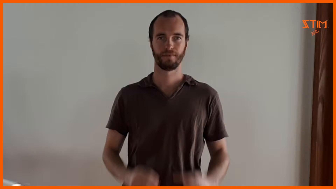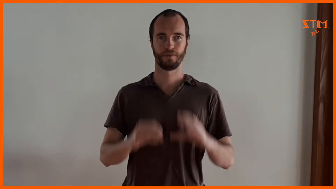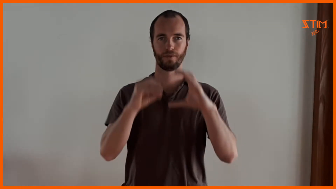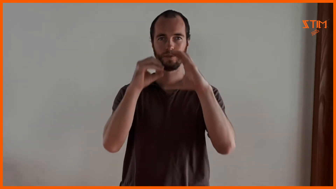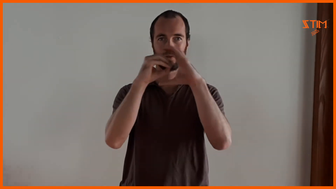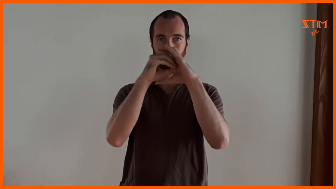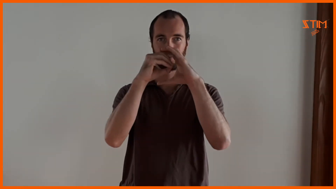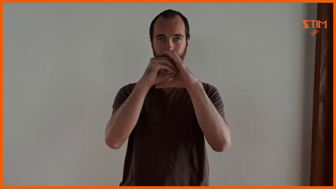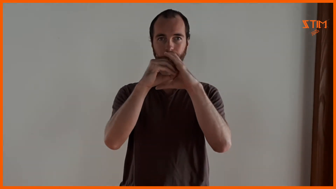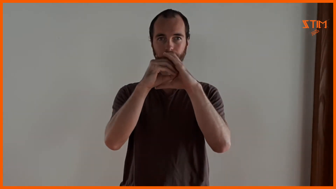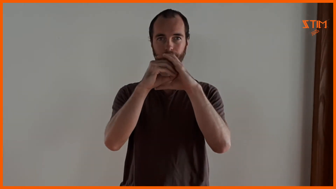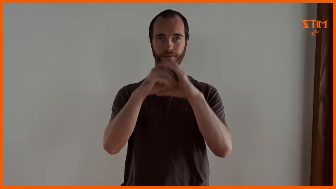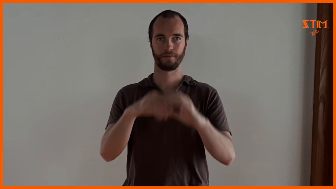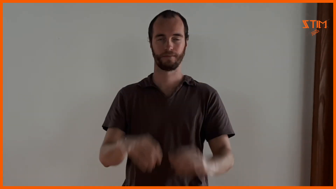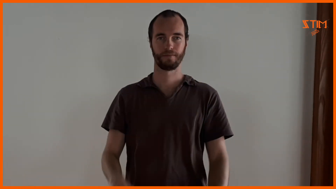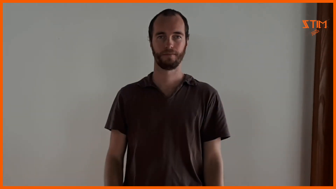Fonction composé